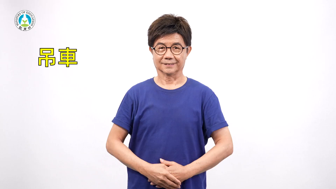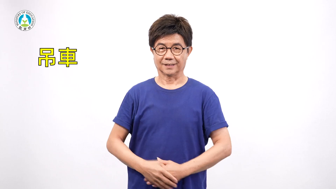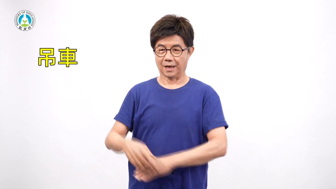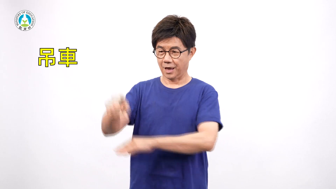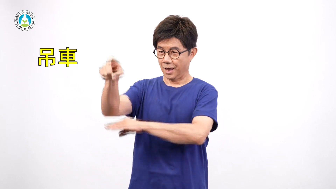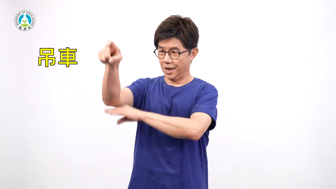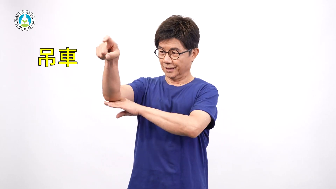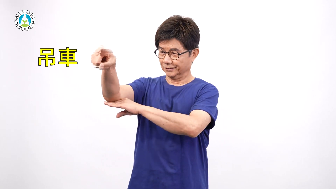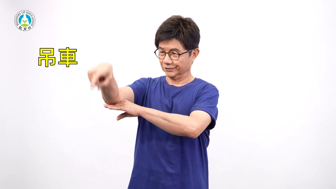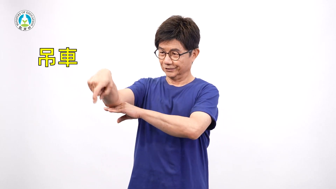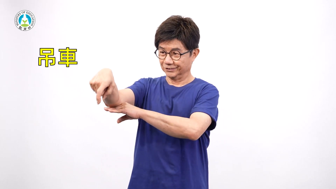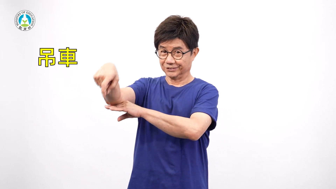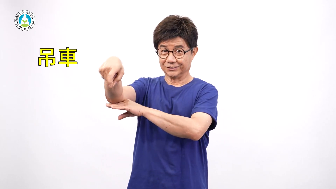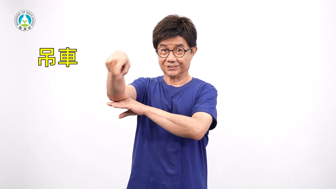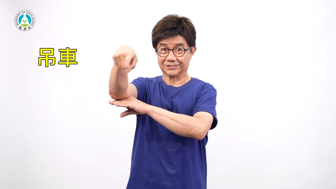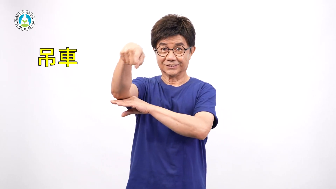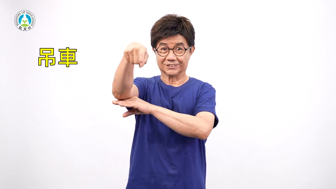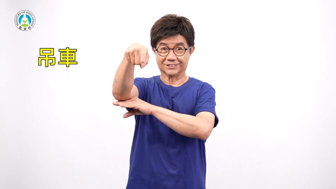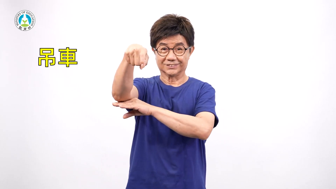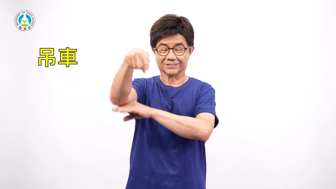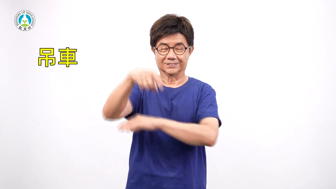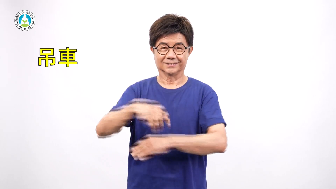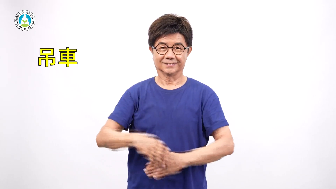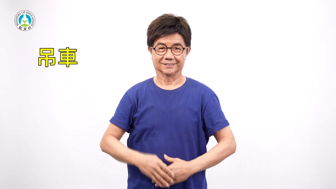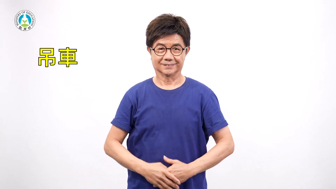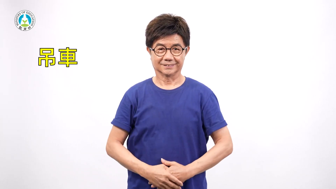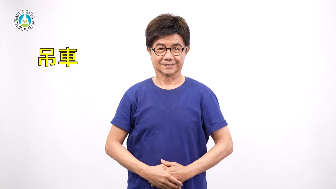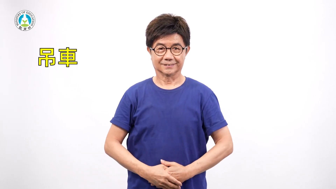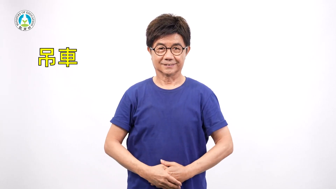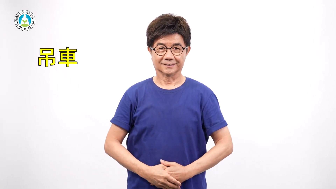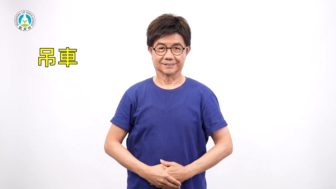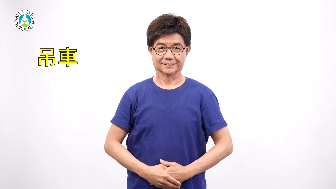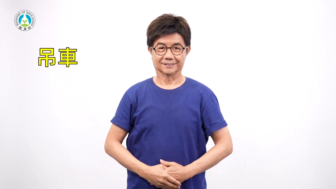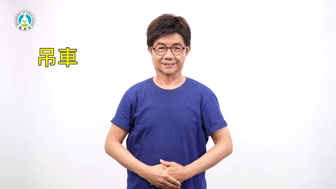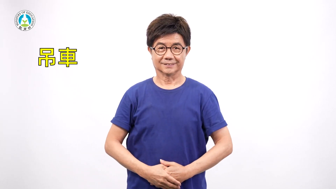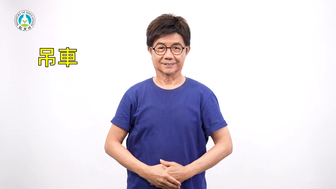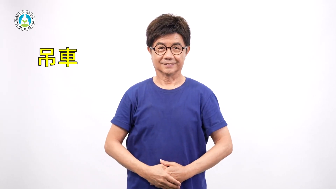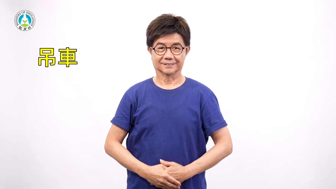吊車